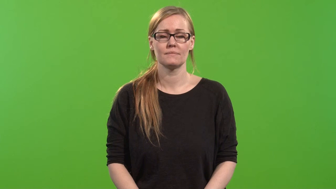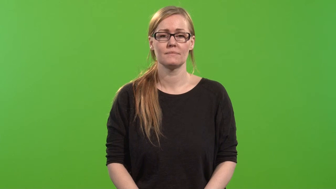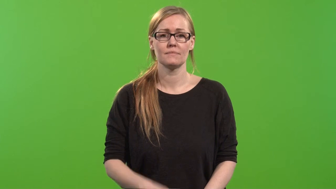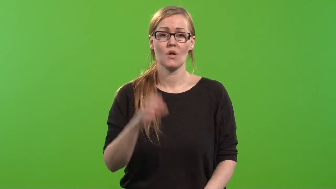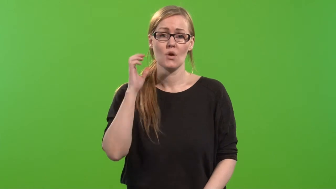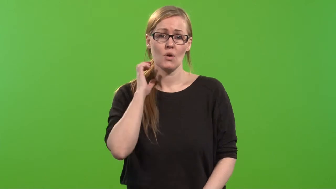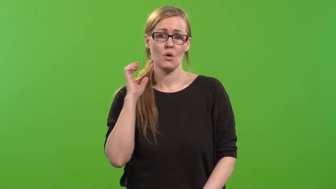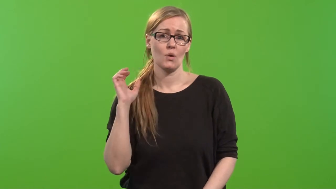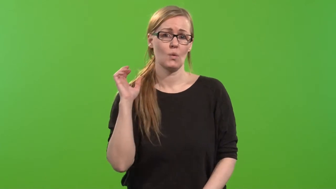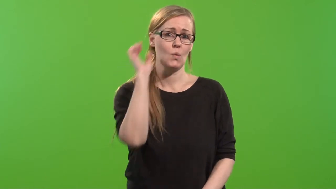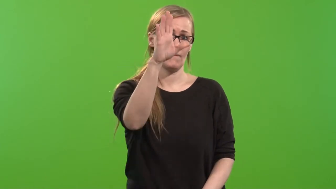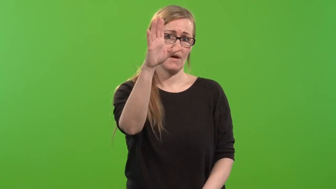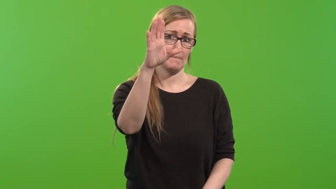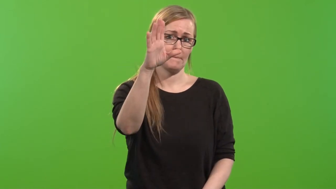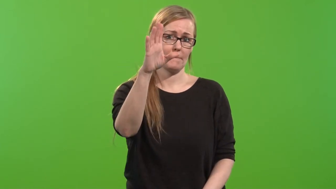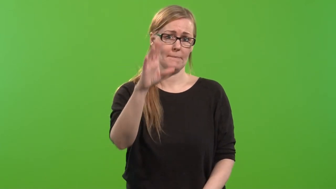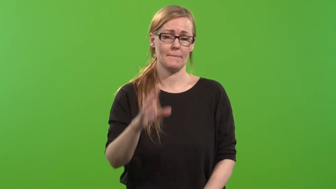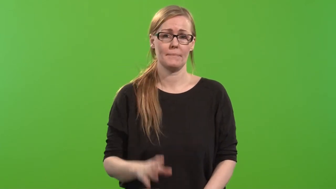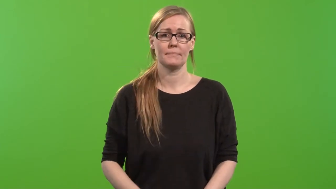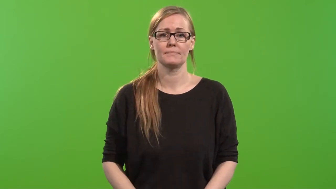Kúluvarp